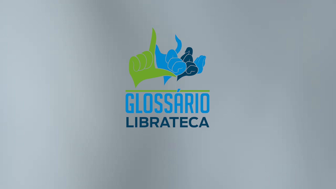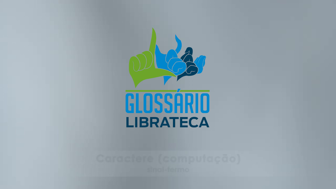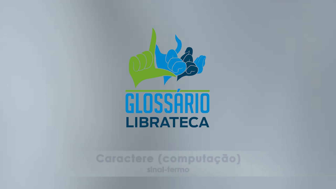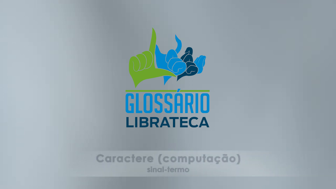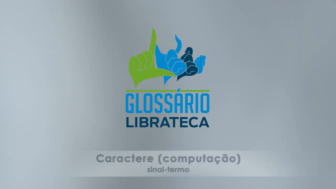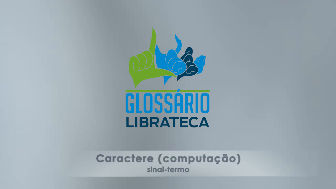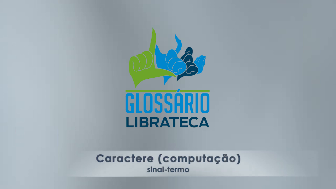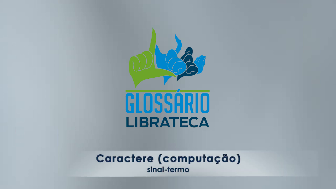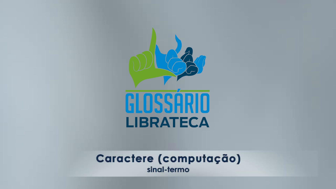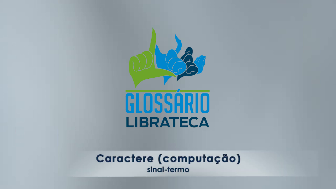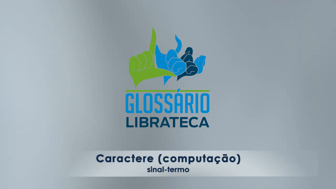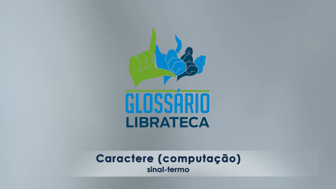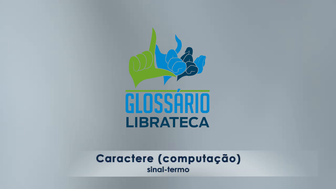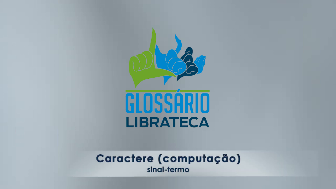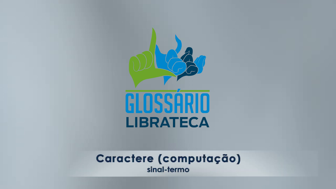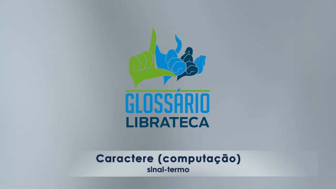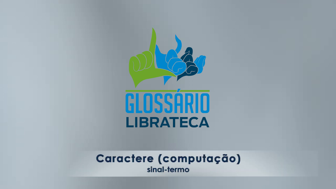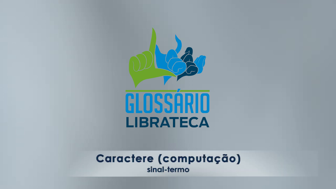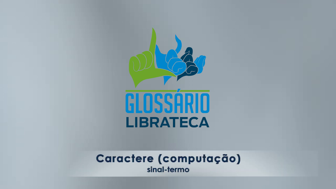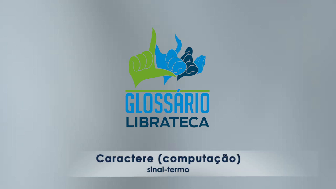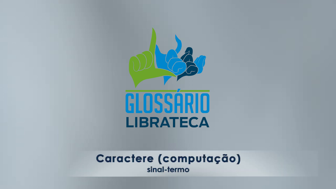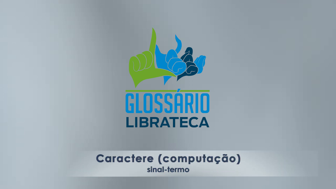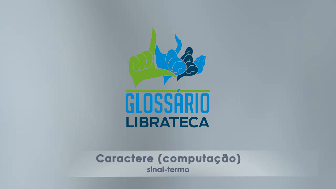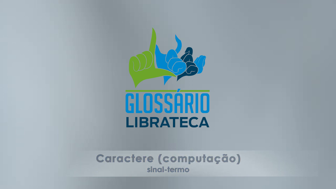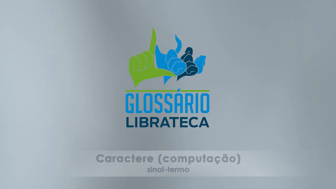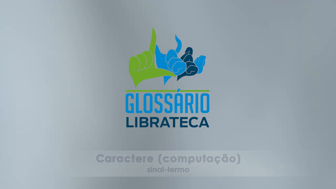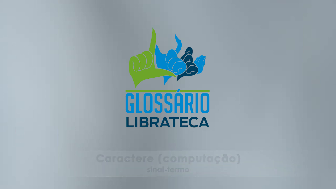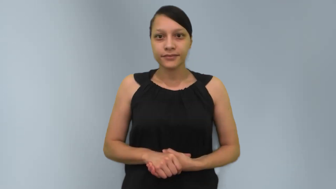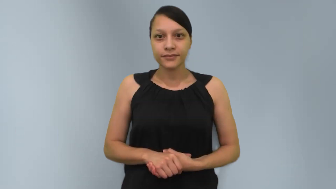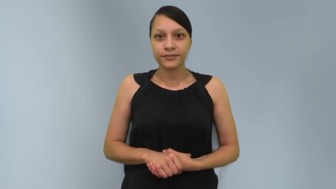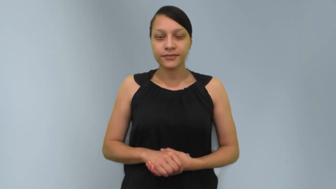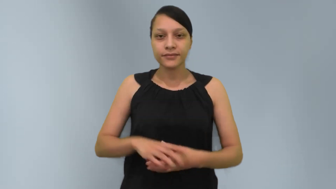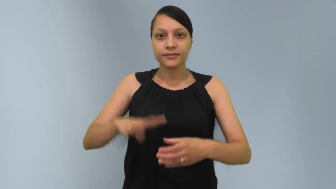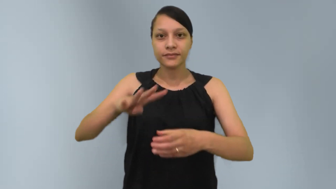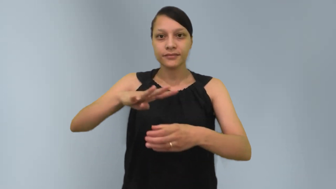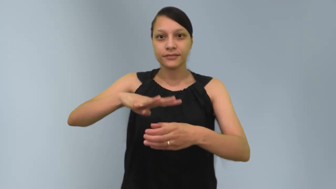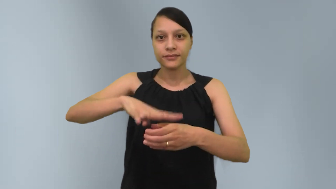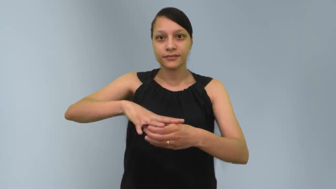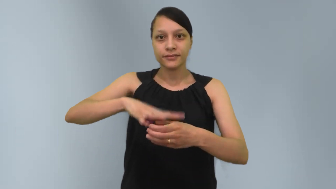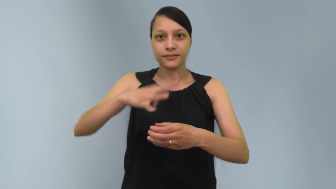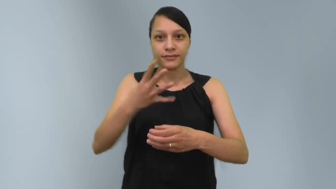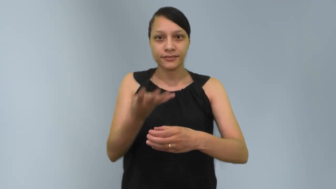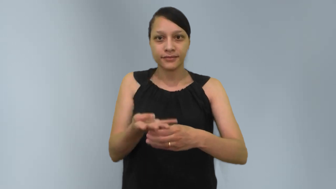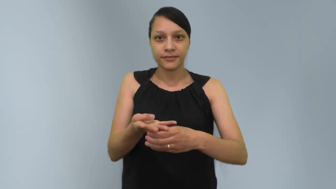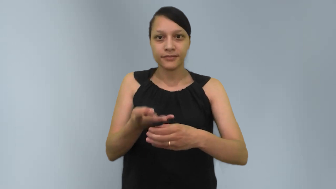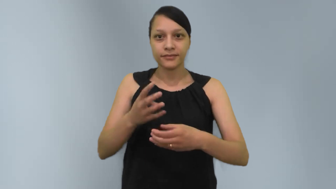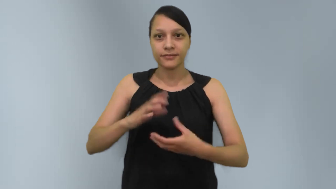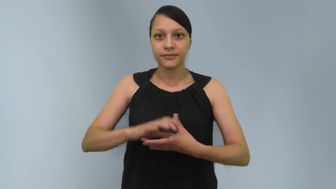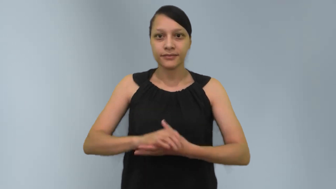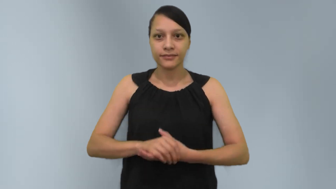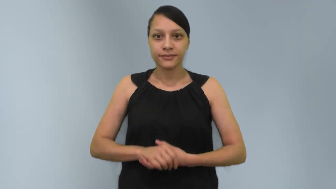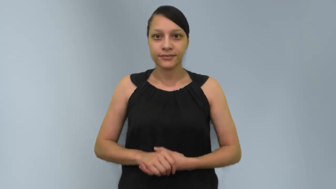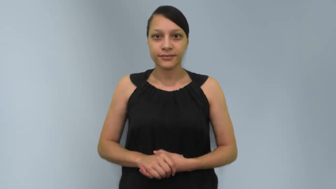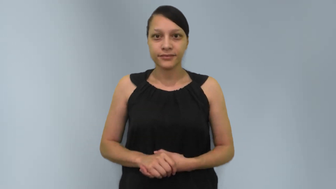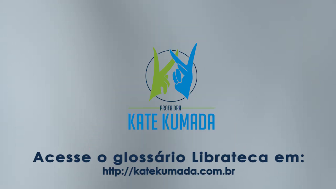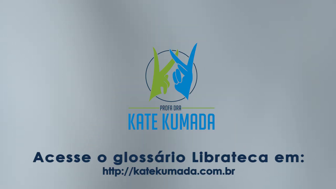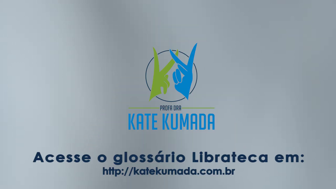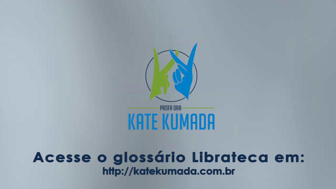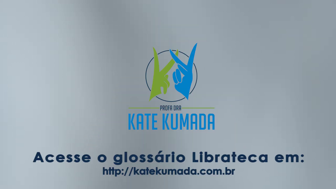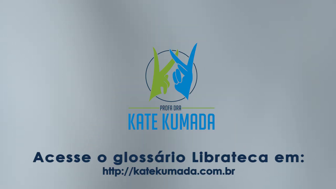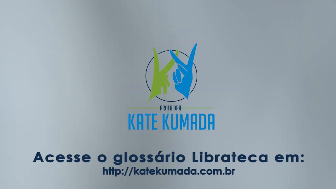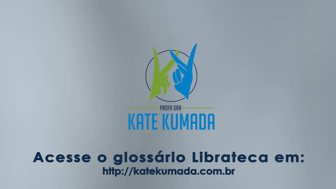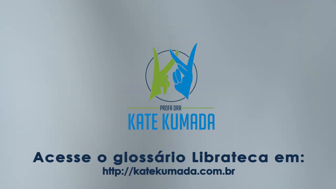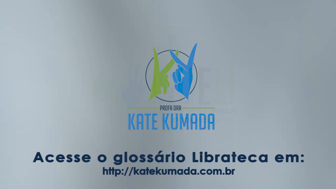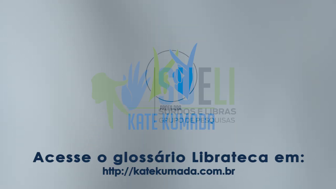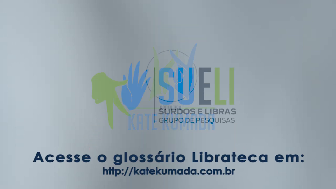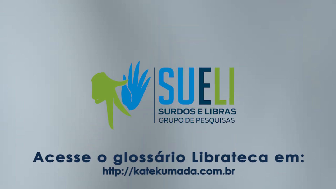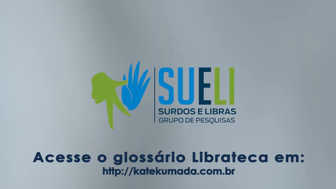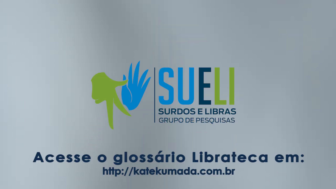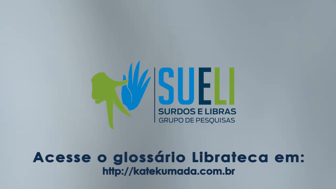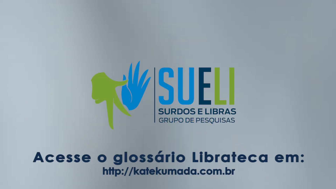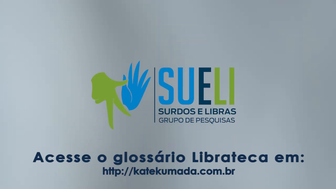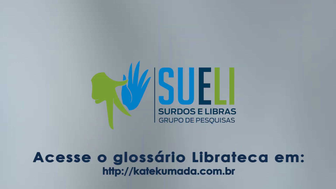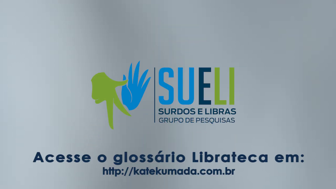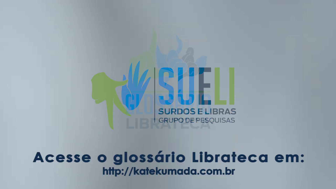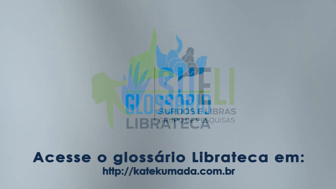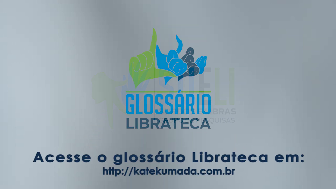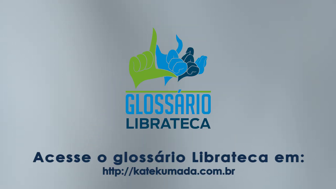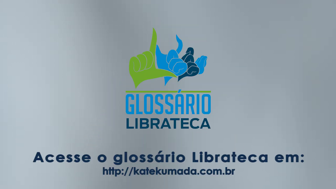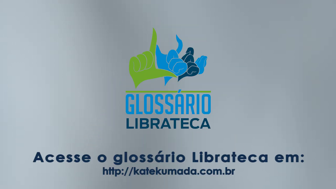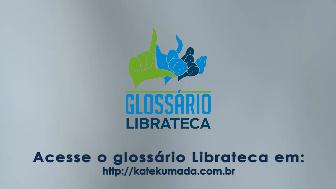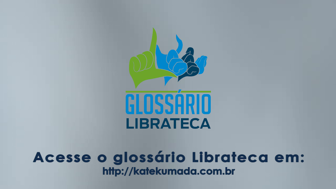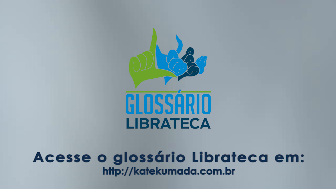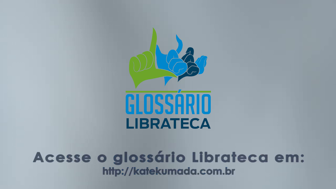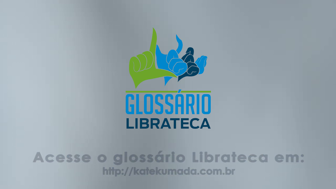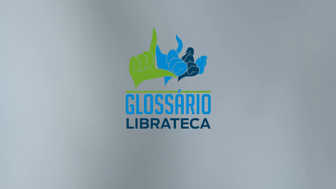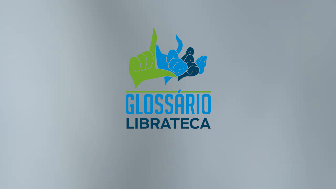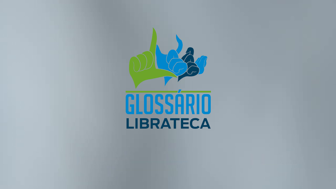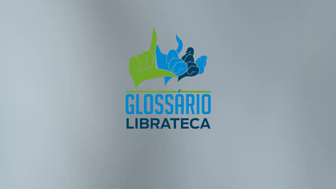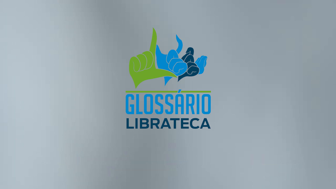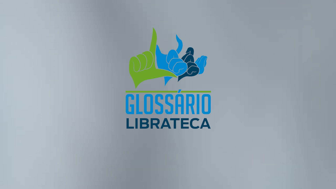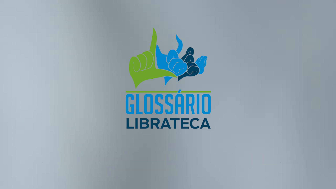Caractere (computação)